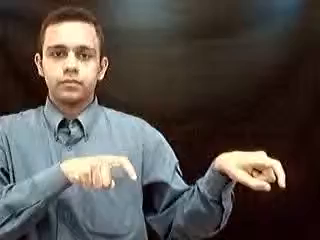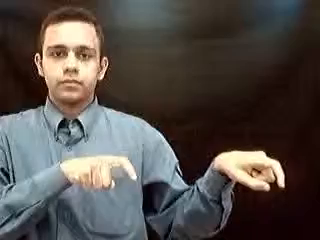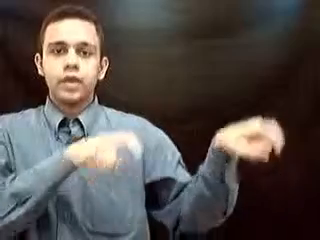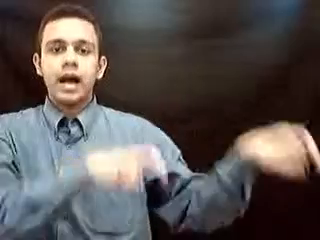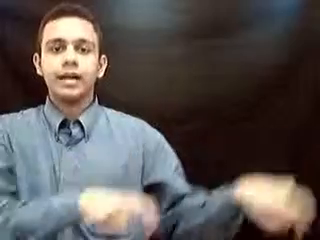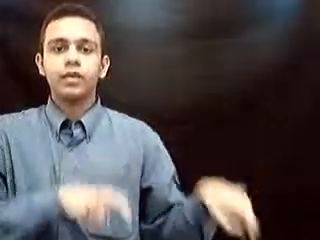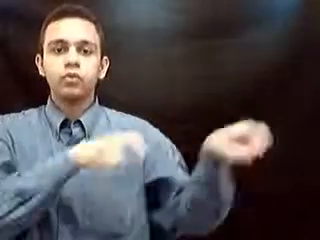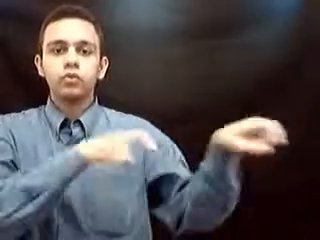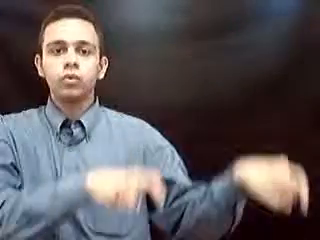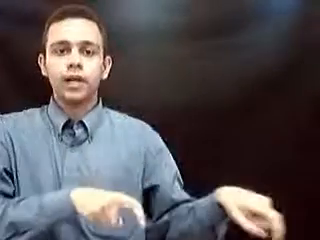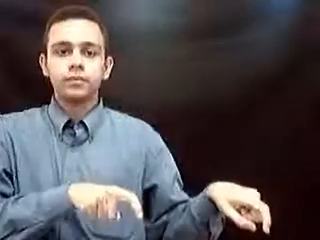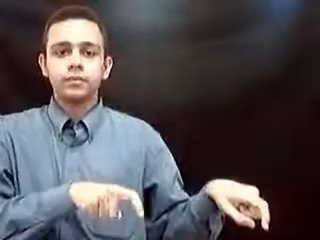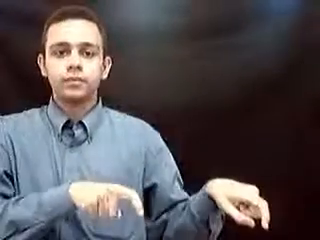agricultura